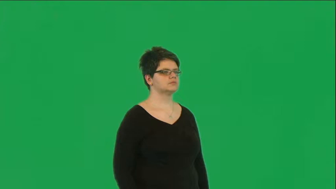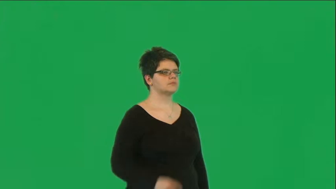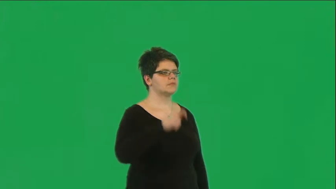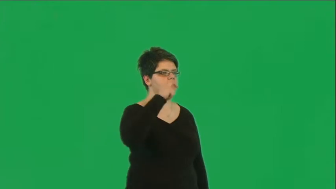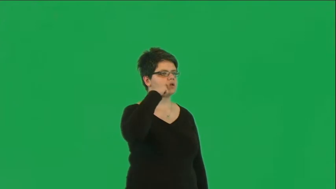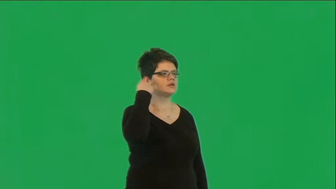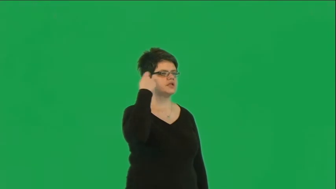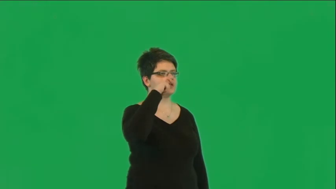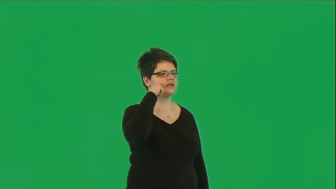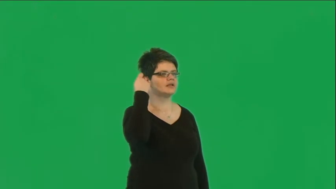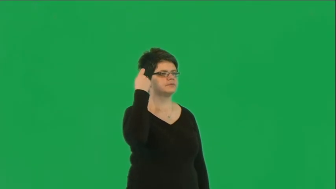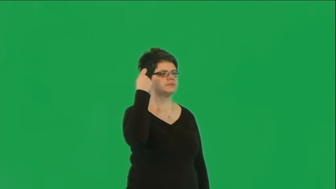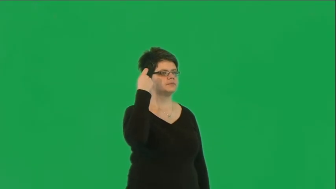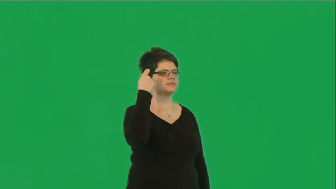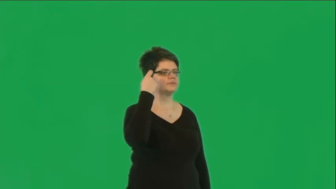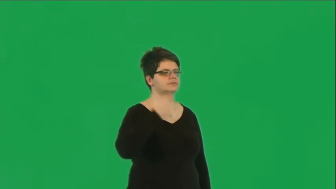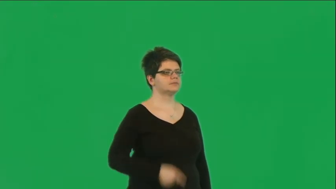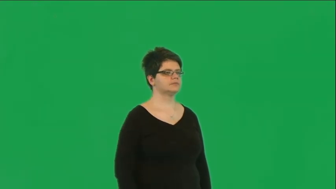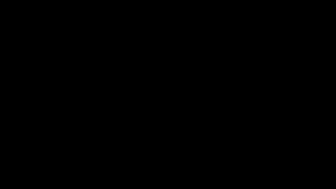dziadek